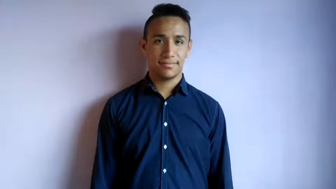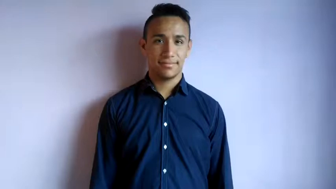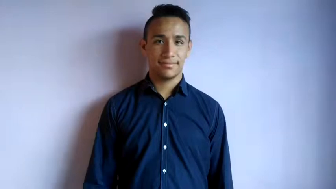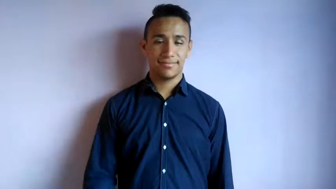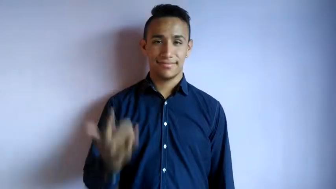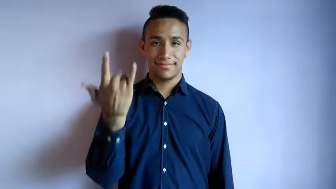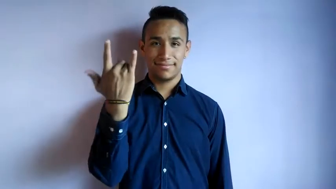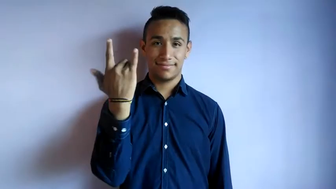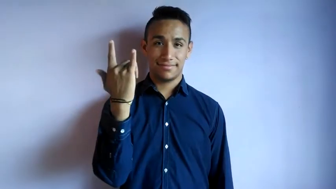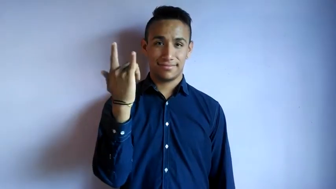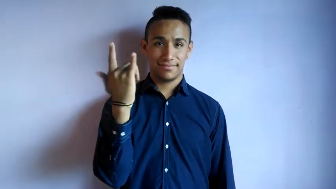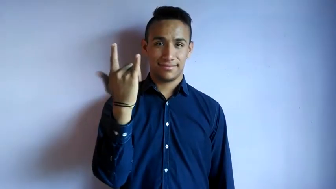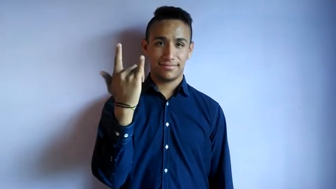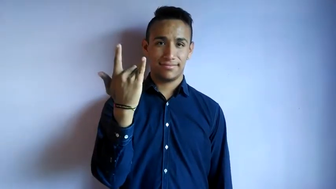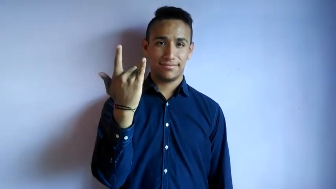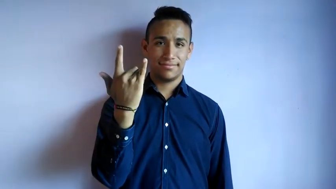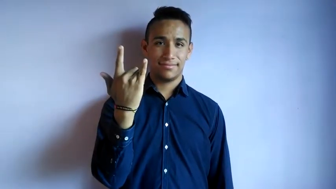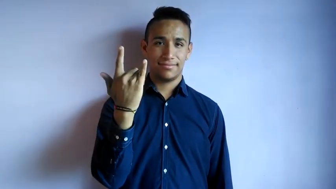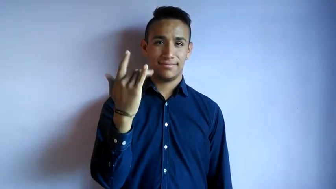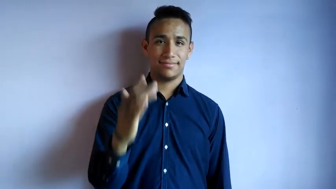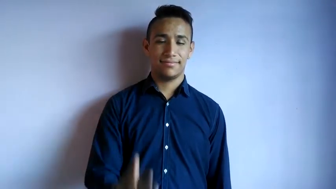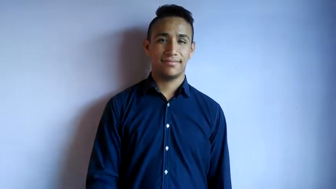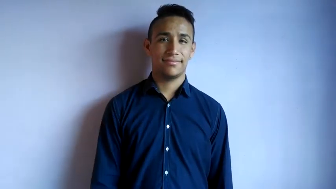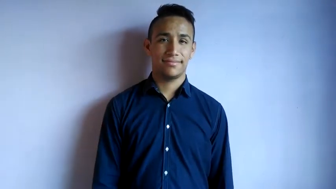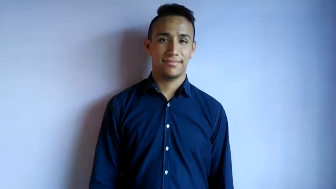julio